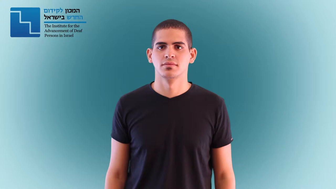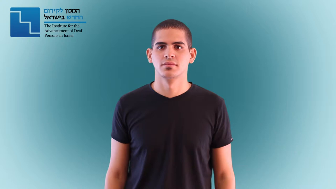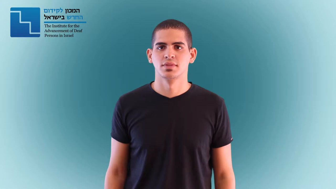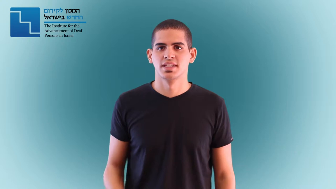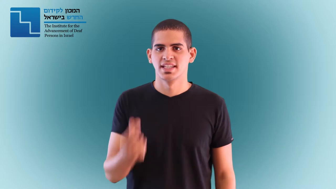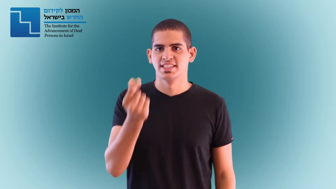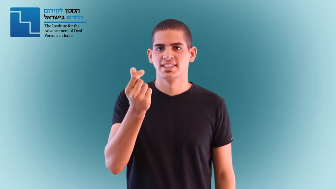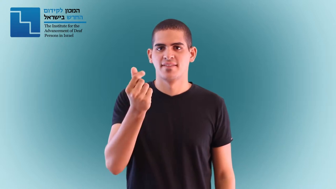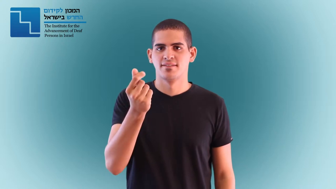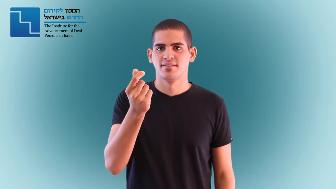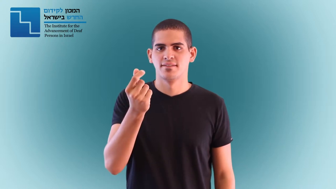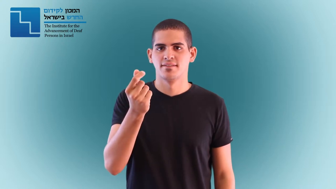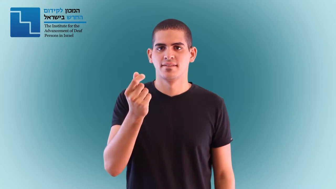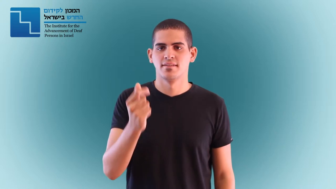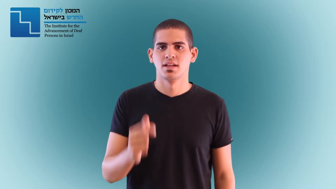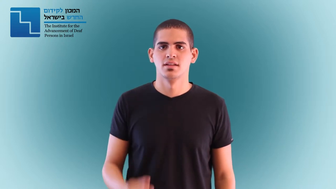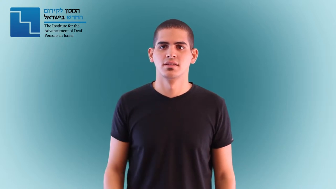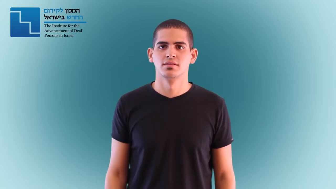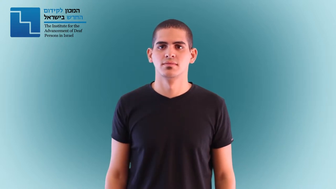כסף